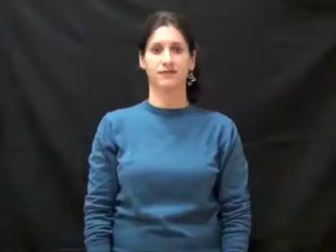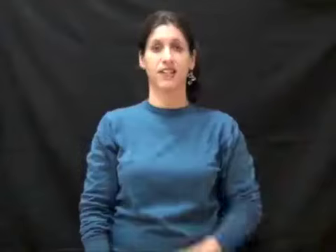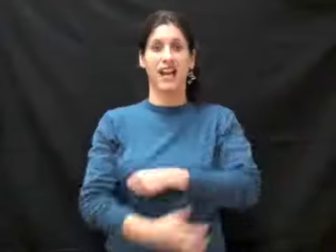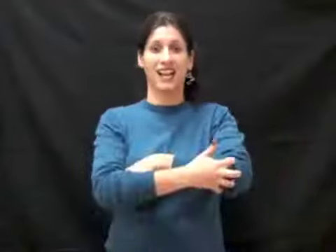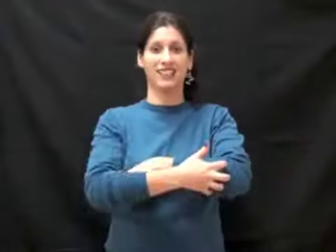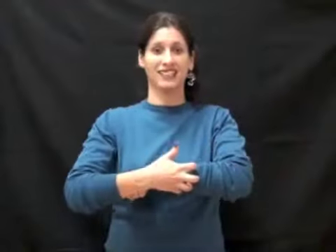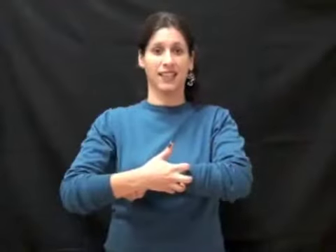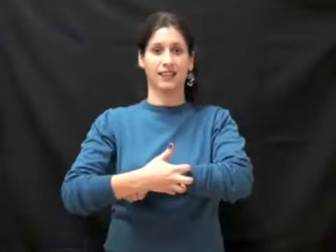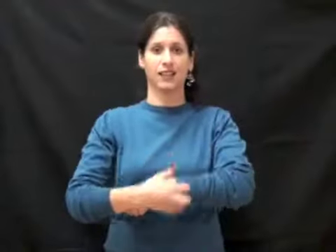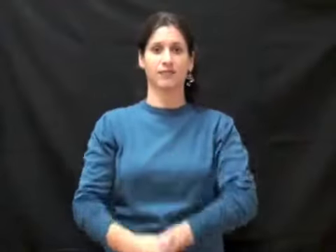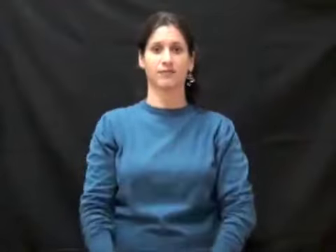Caltanissetta